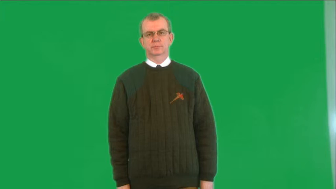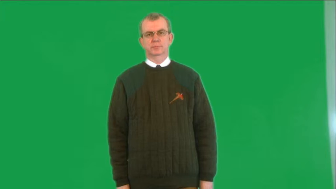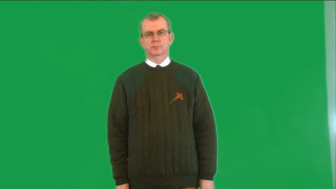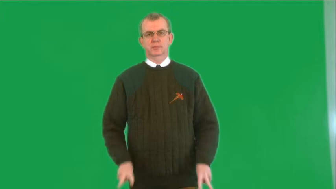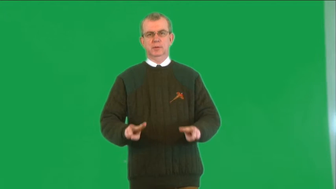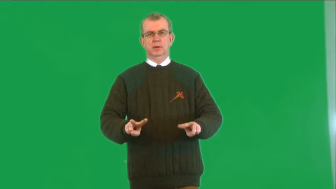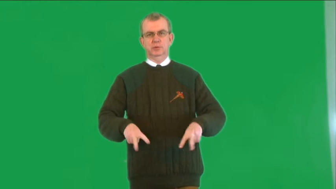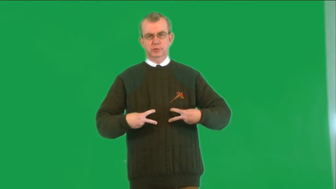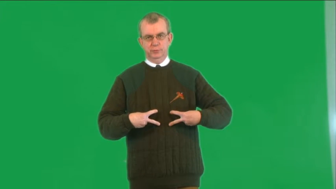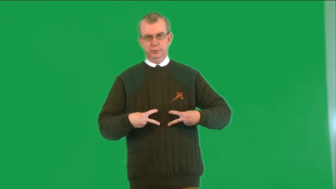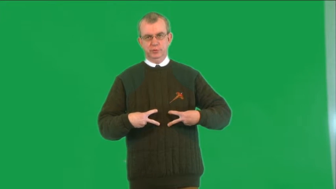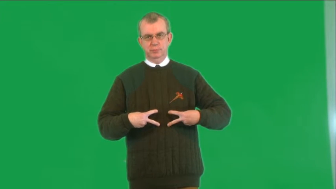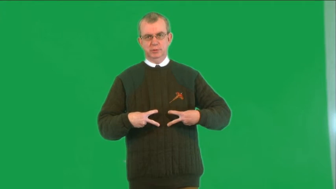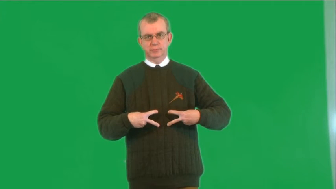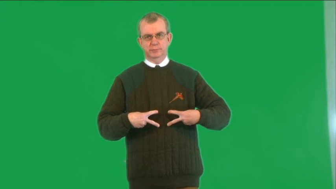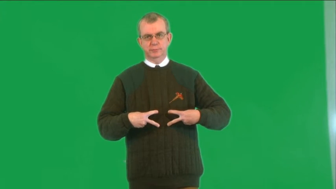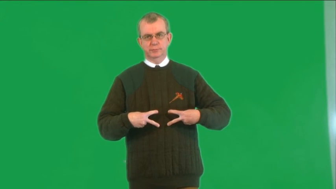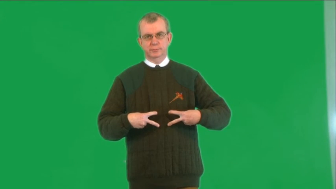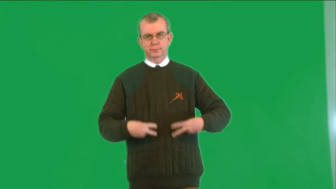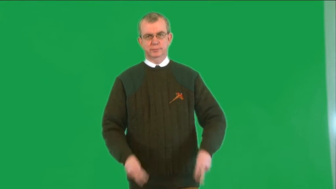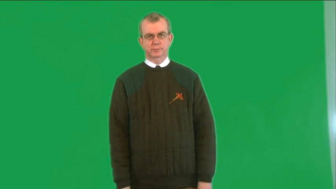zwróć mi